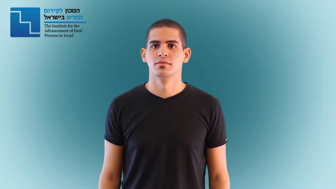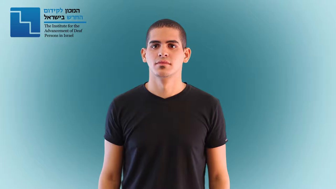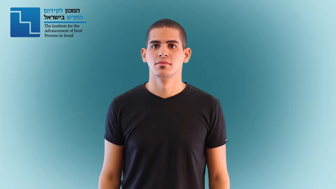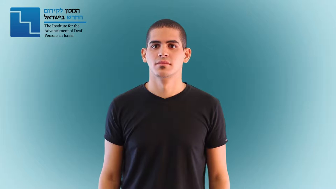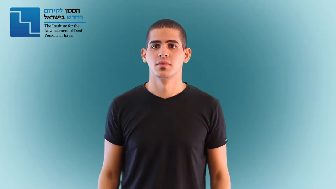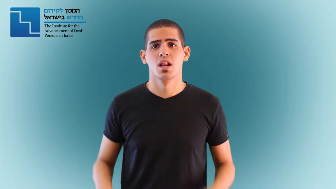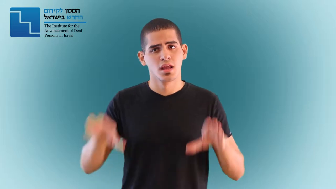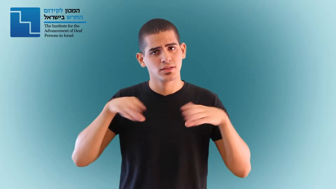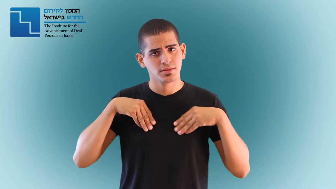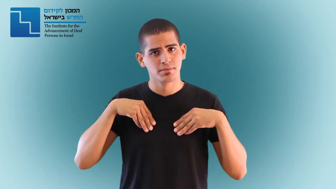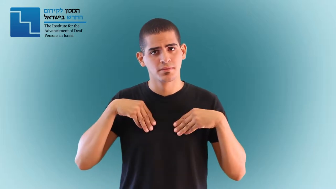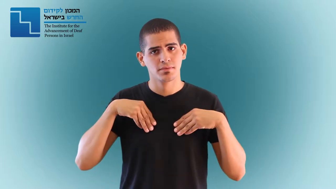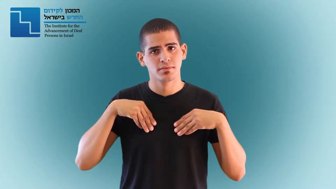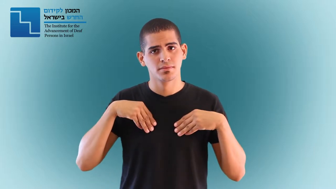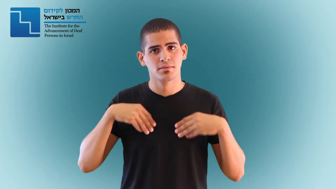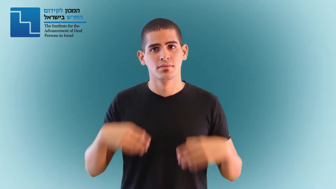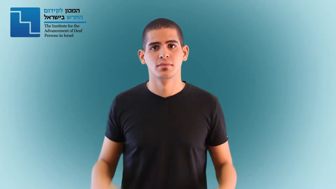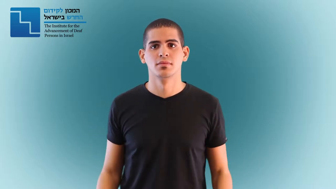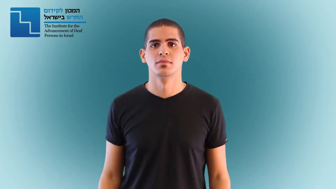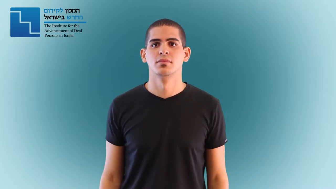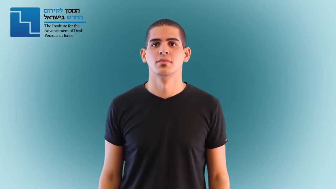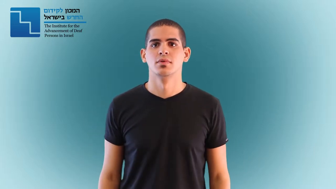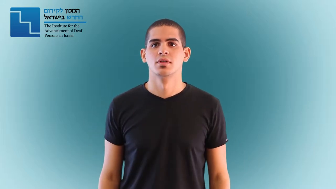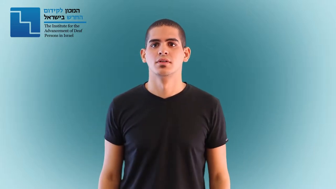להסכים